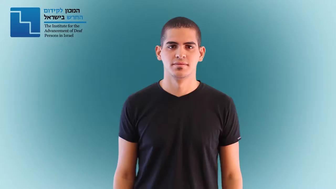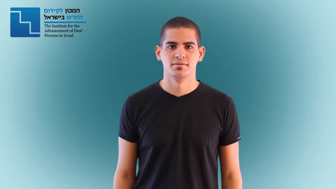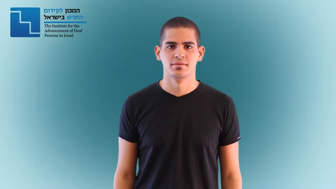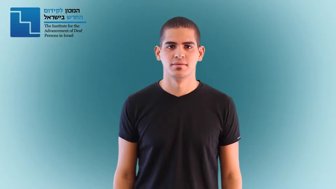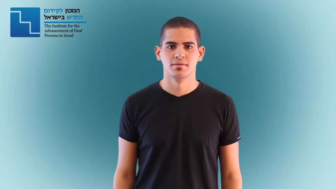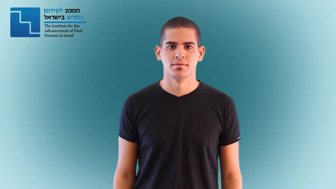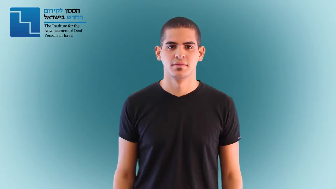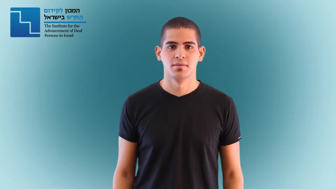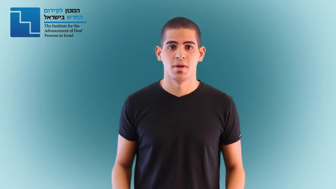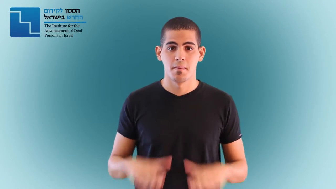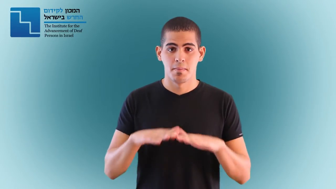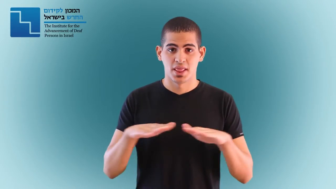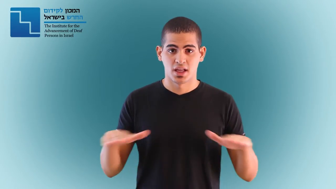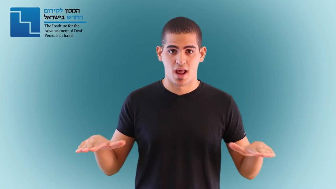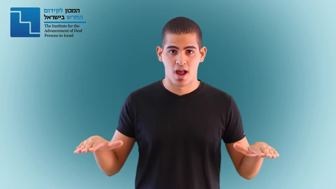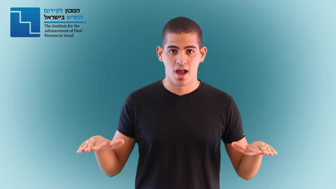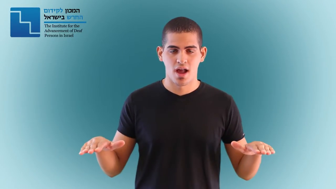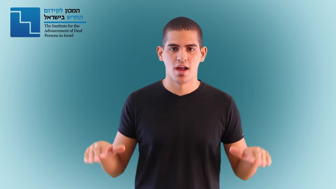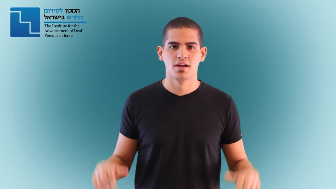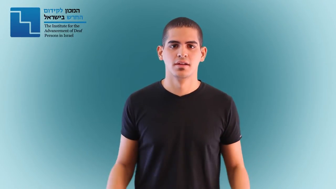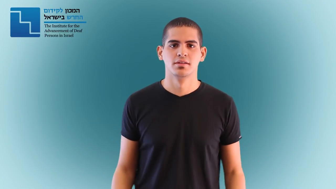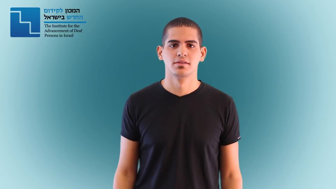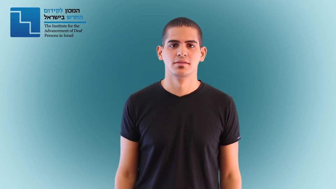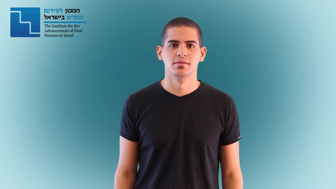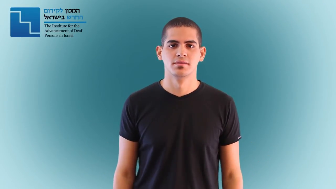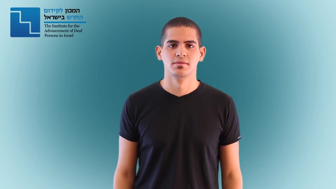מדינה